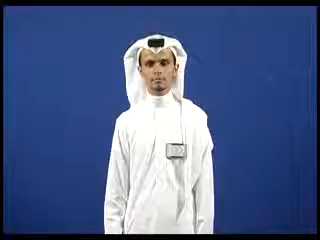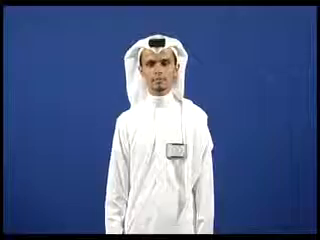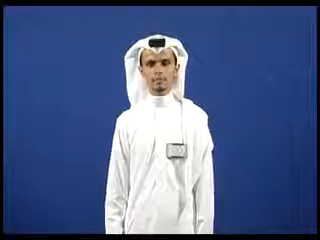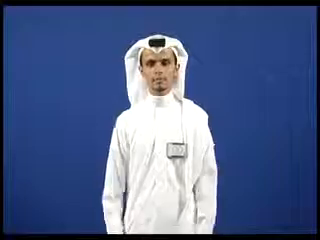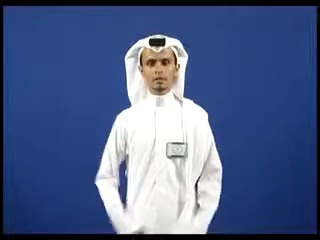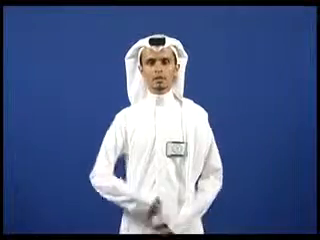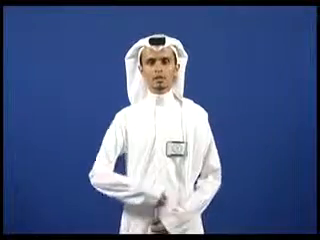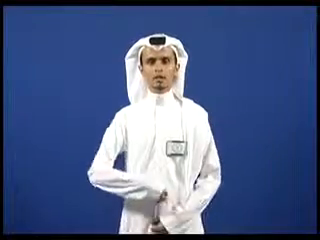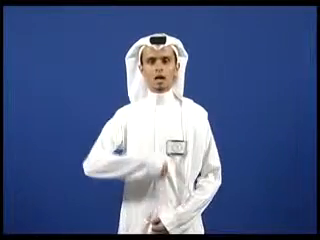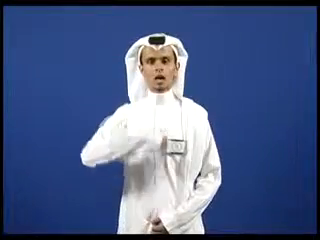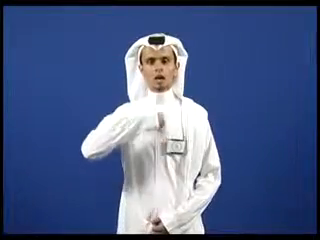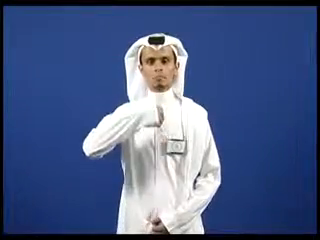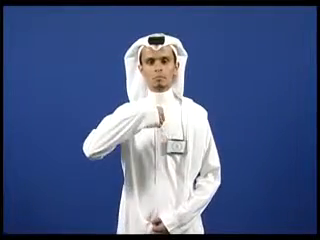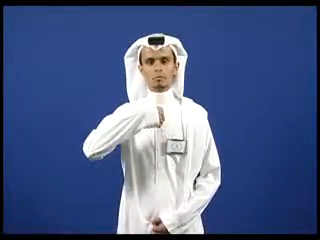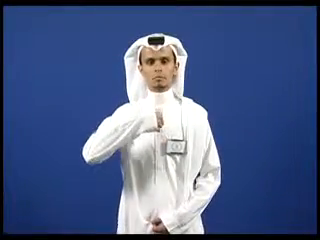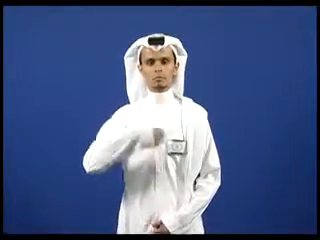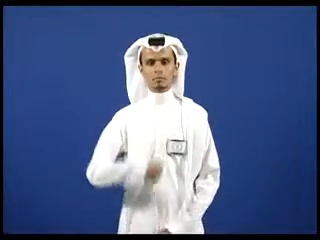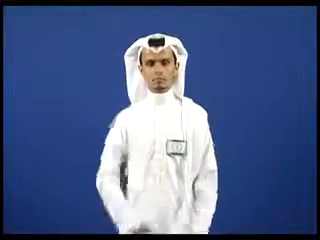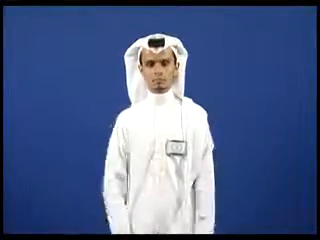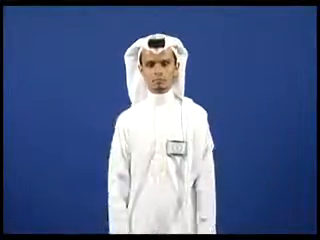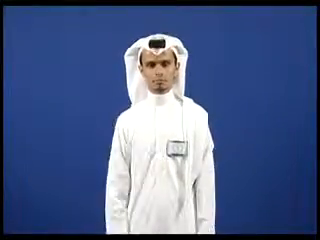سحاب